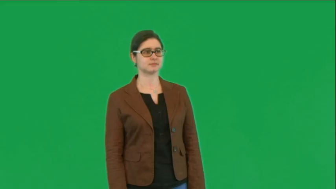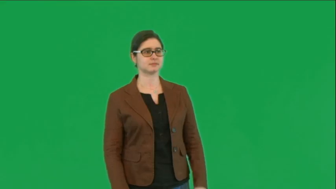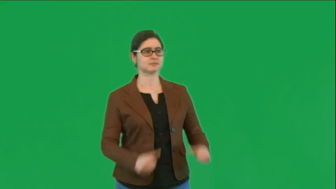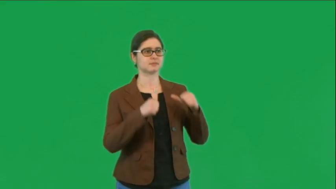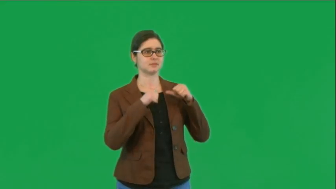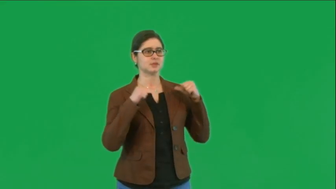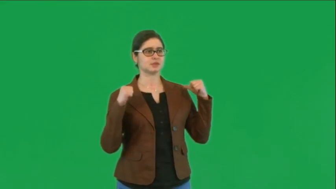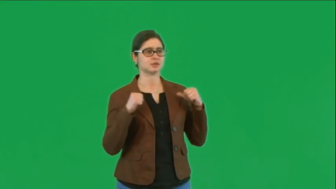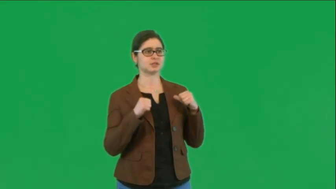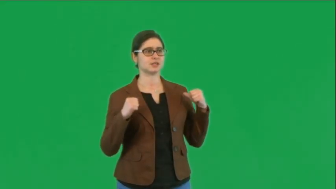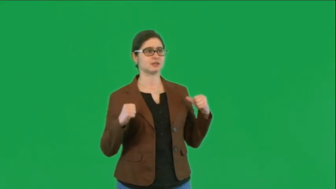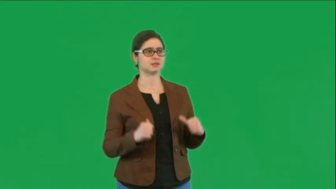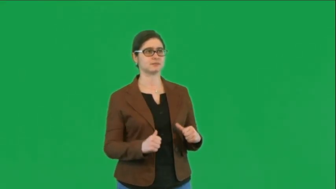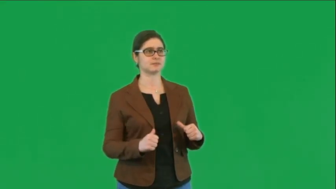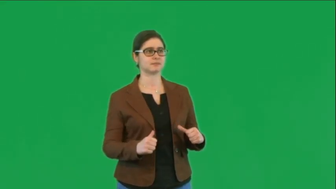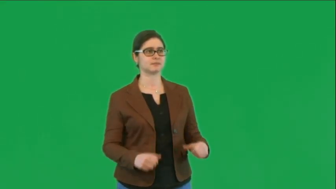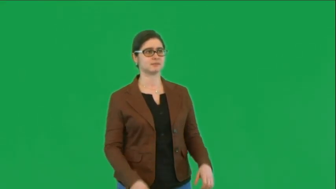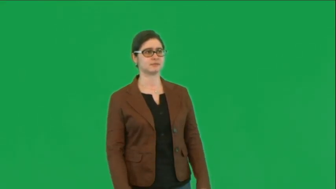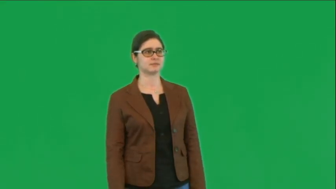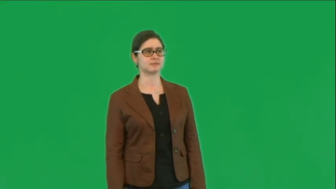żakiet